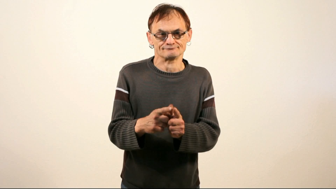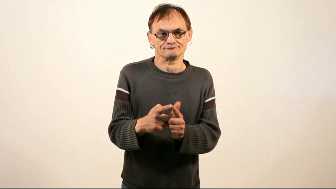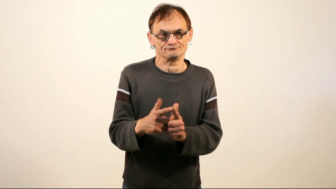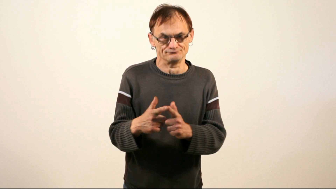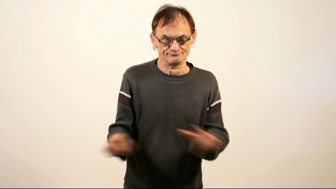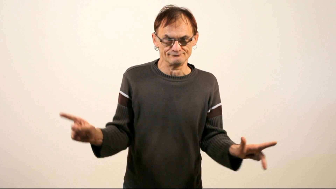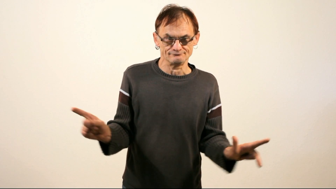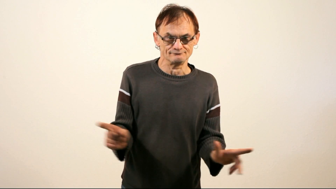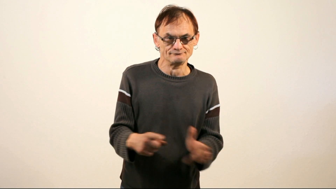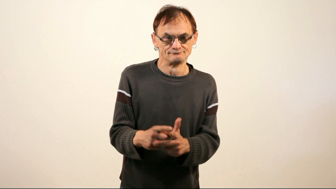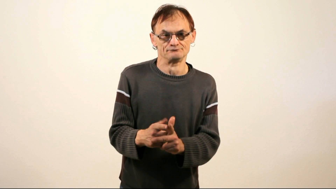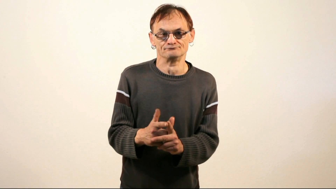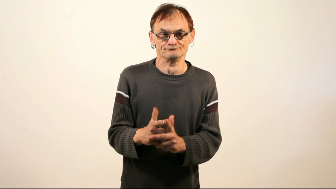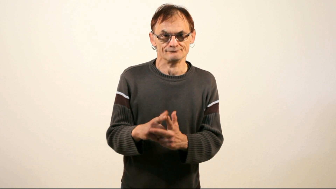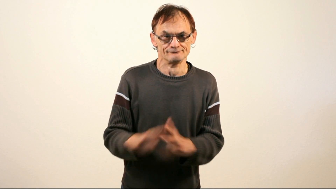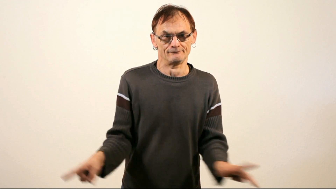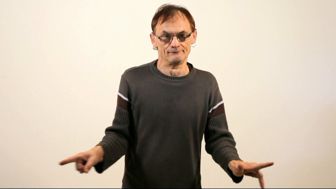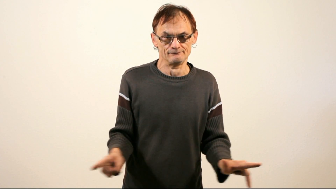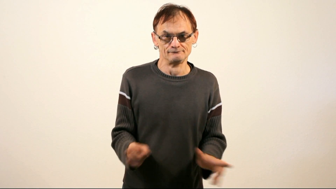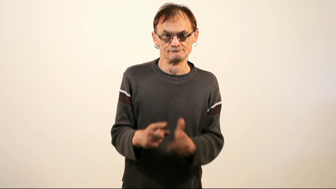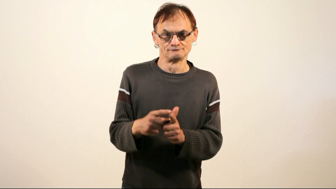anders